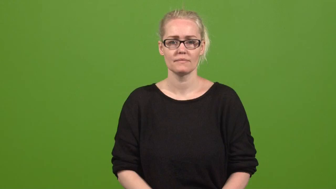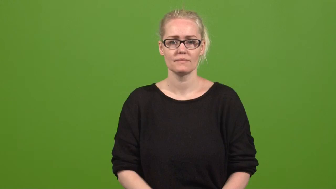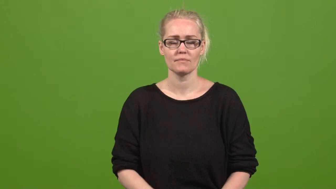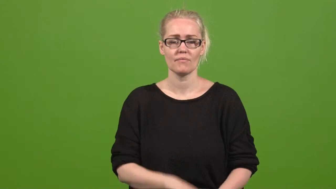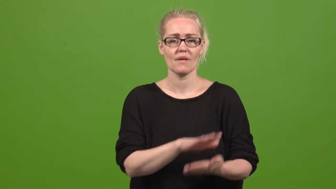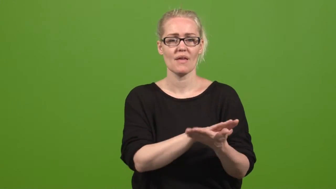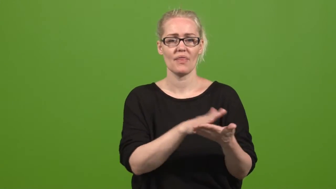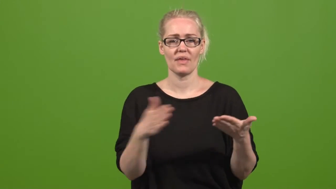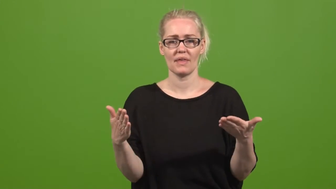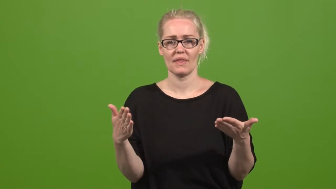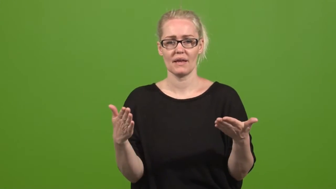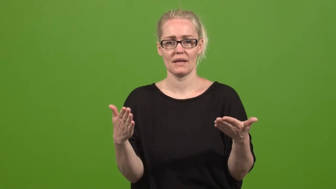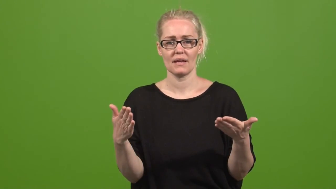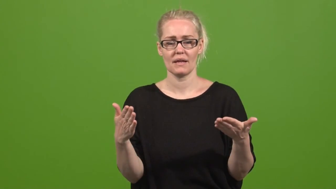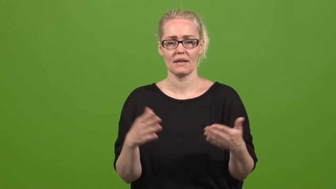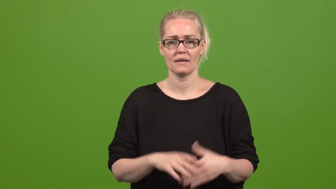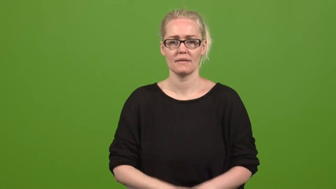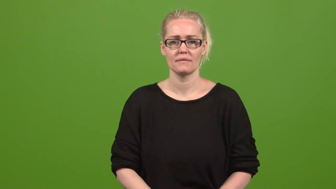Þýðing